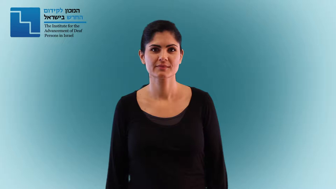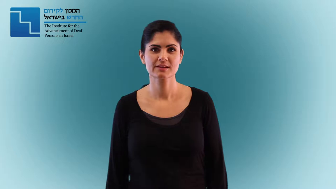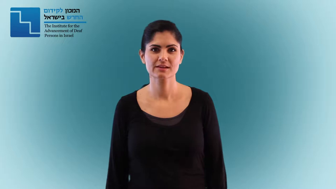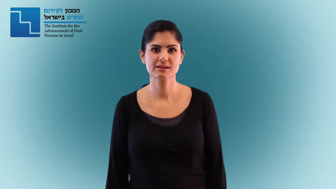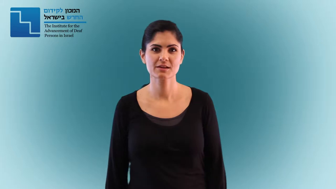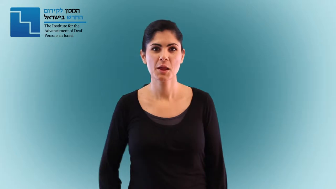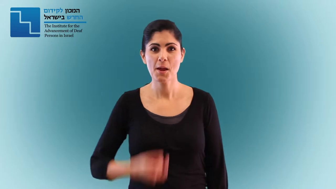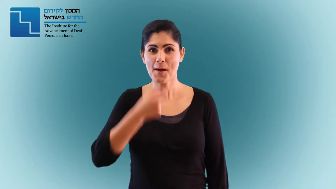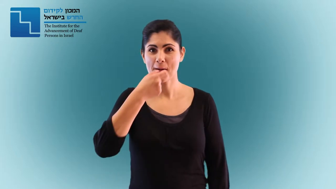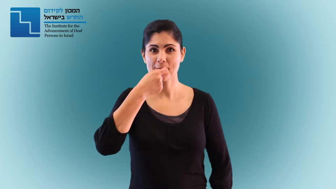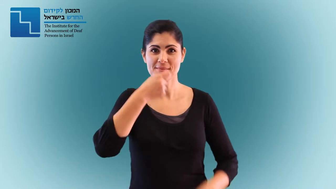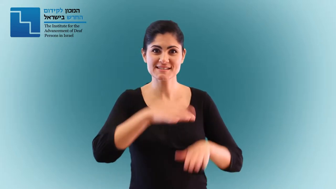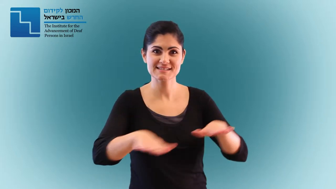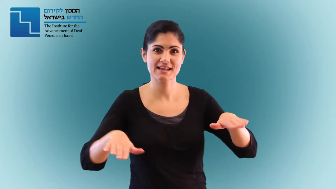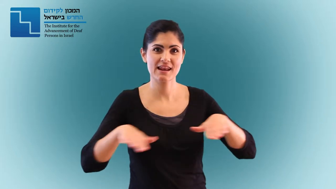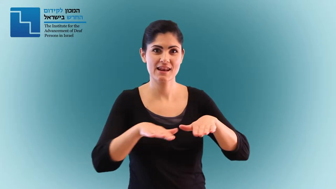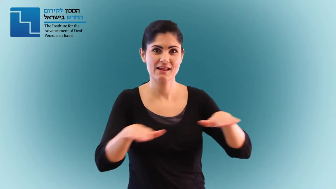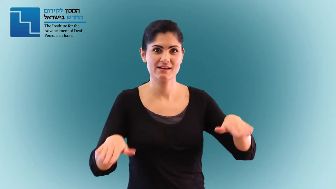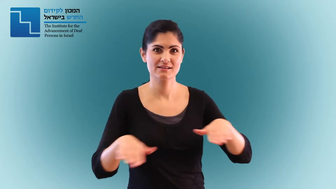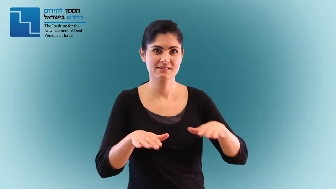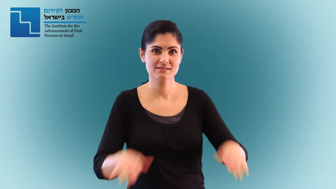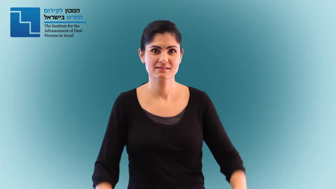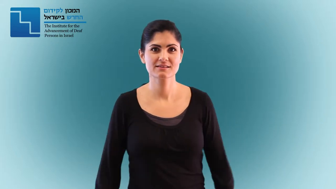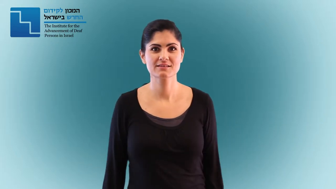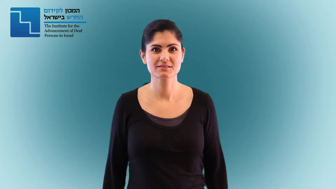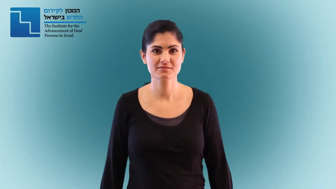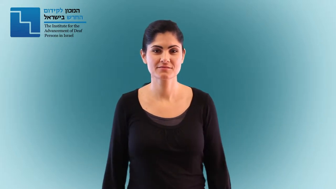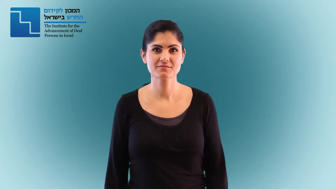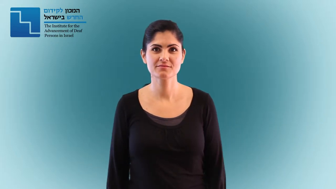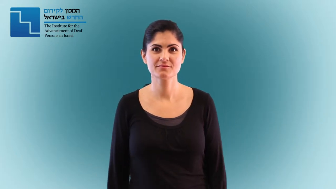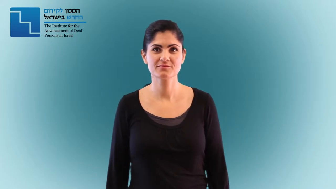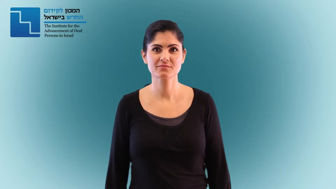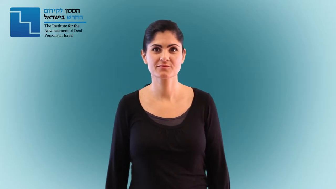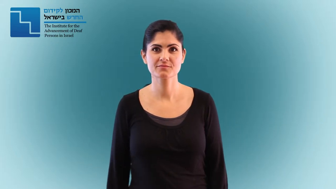מציל